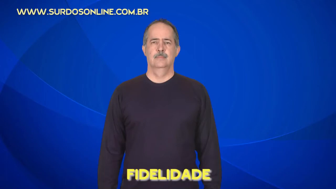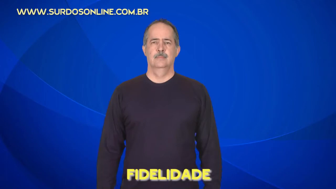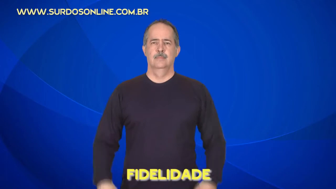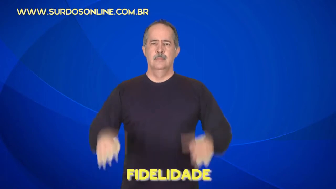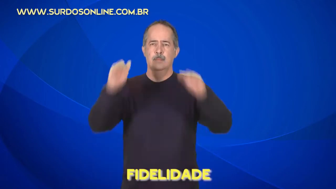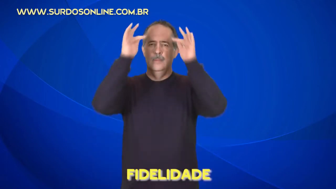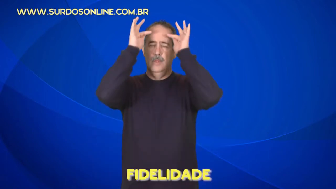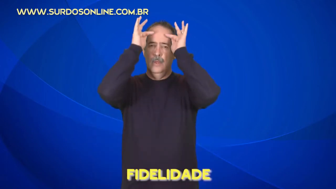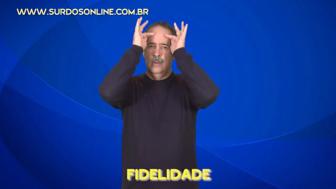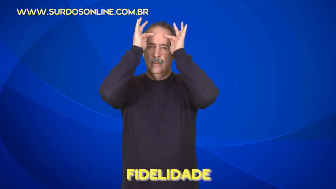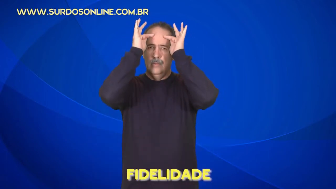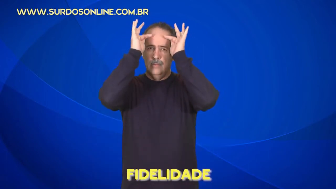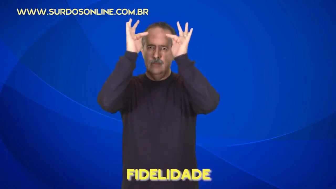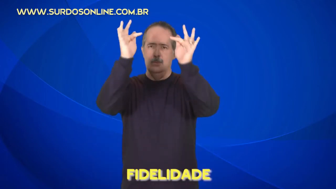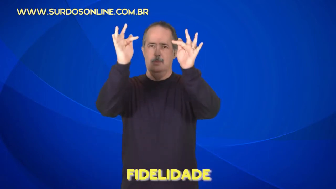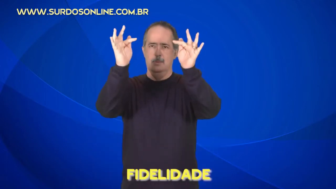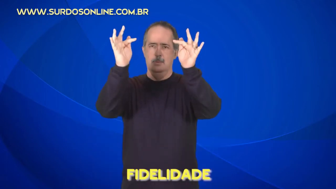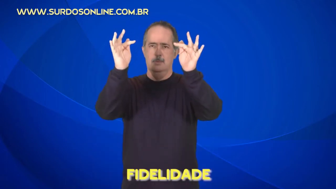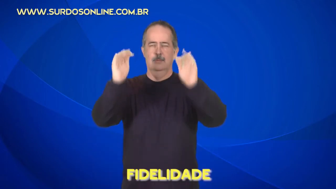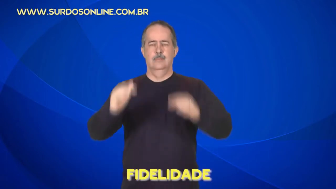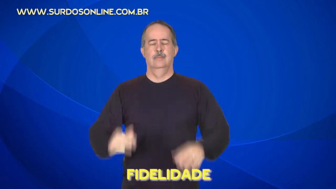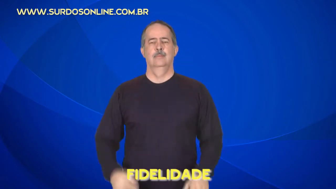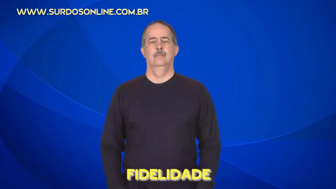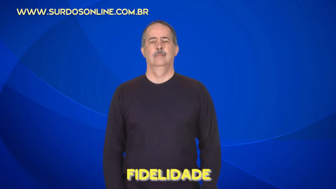Fidelidade